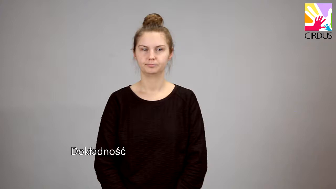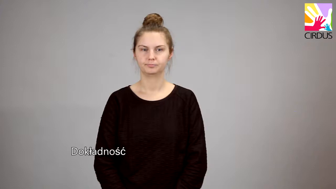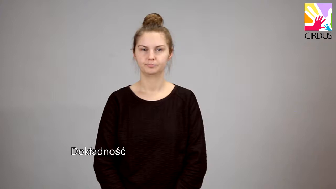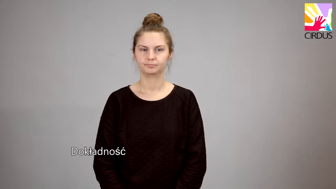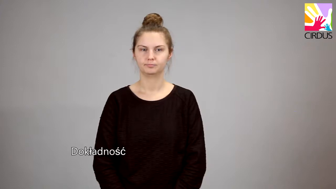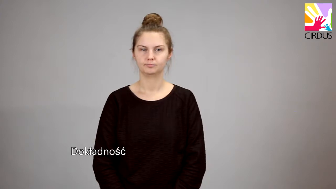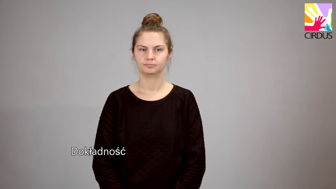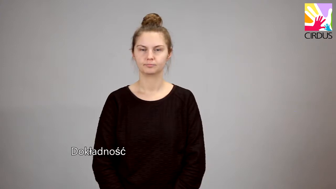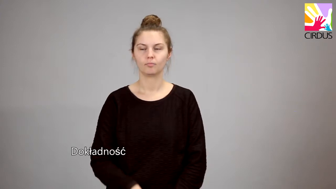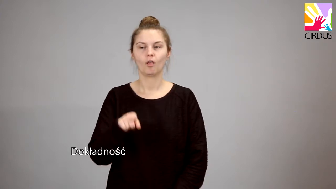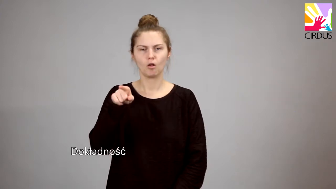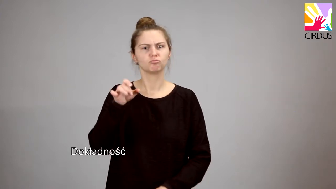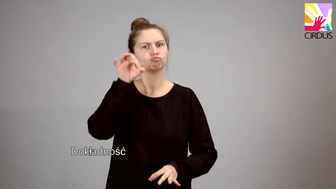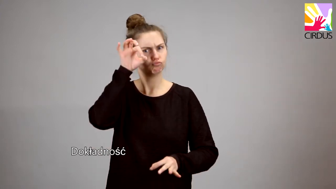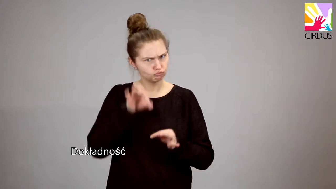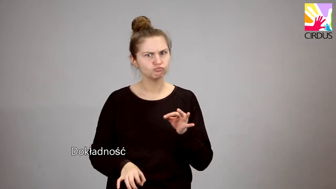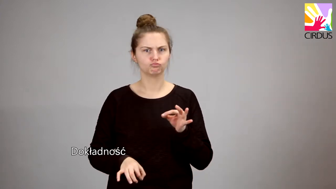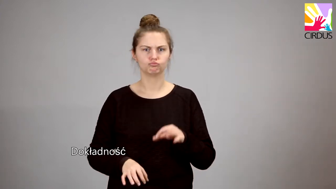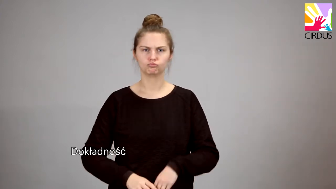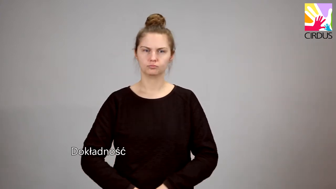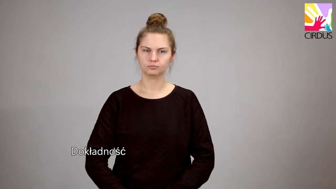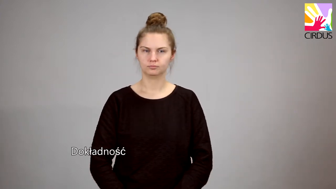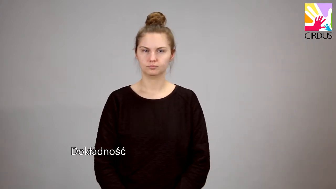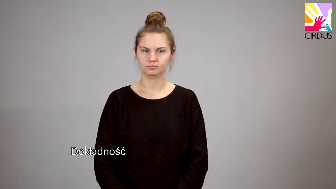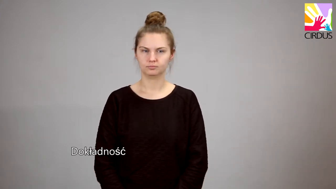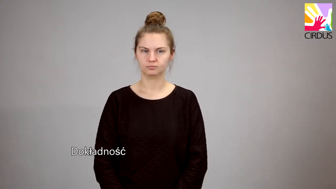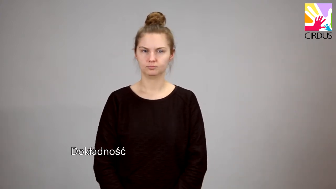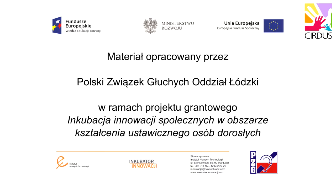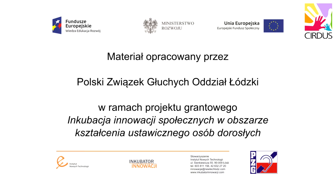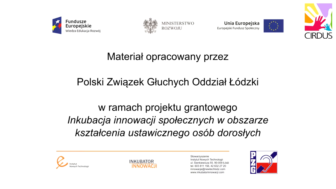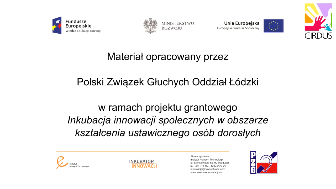Dokładność